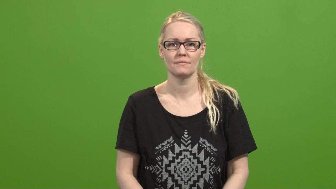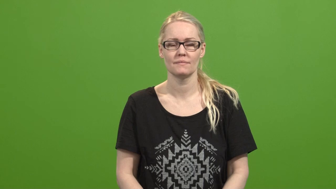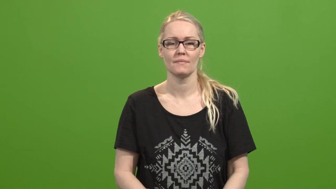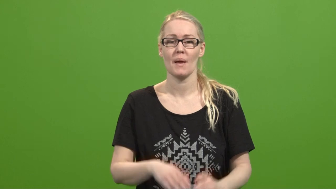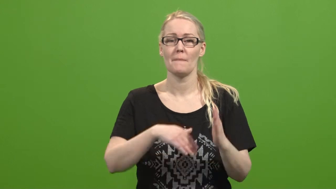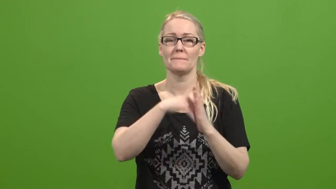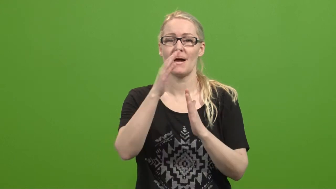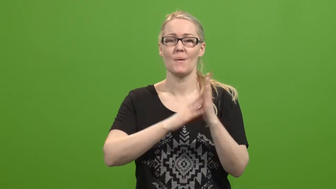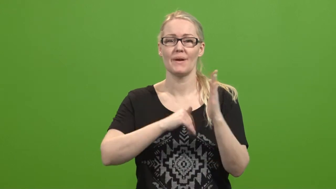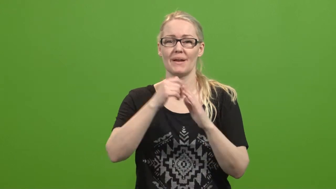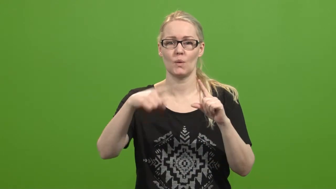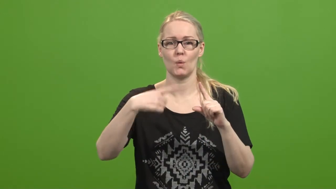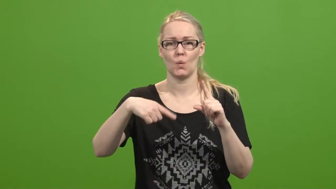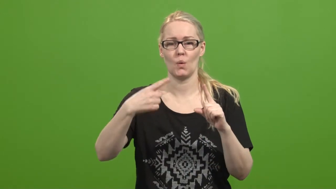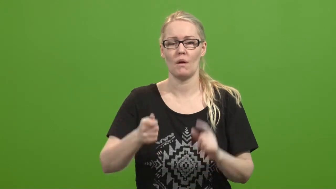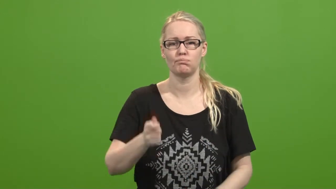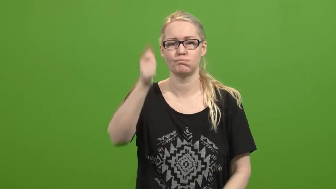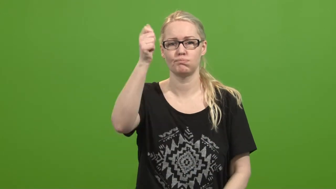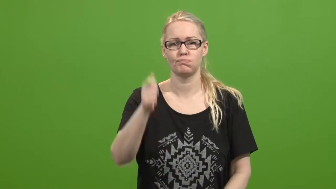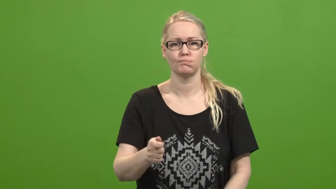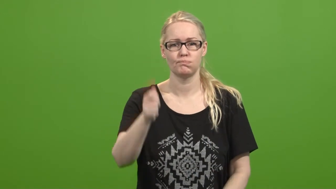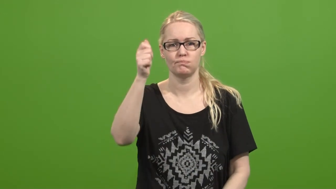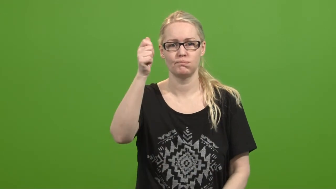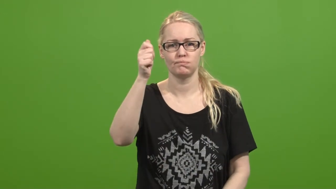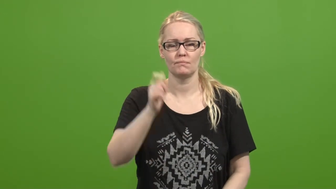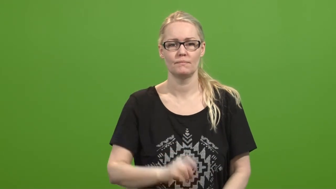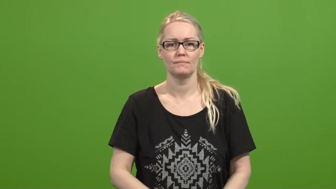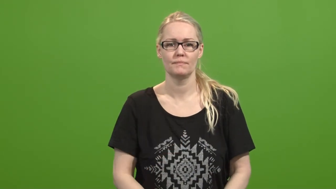Málningarrúlla